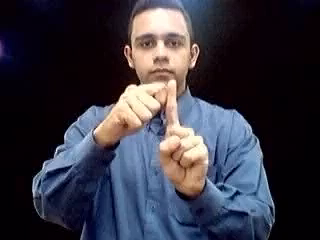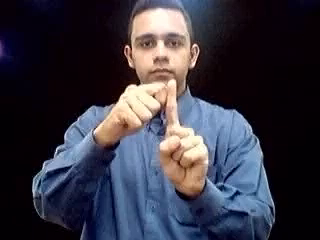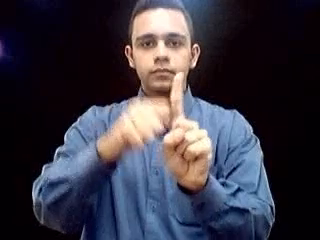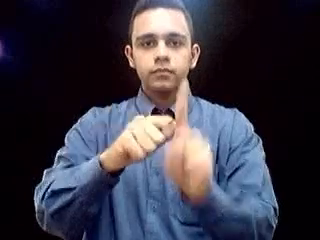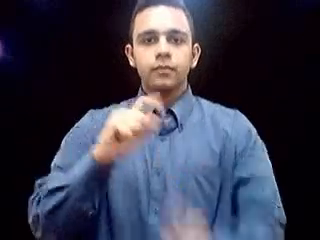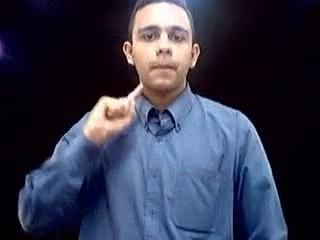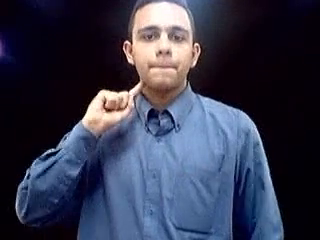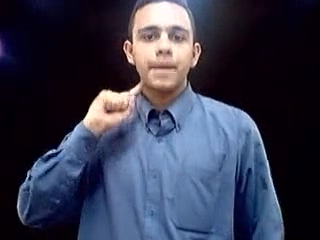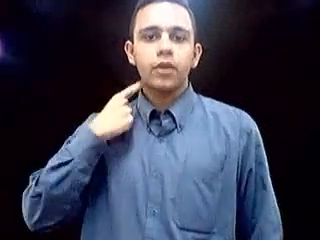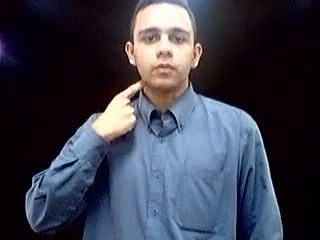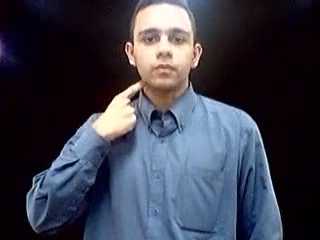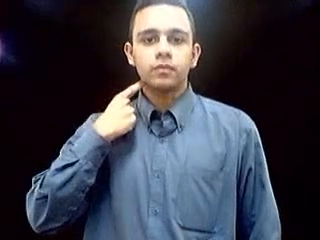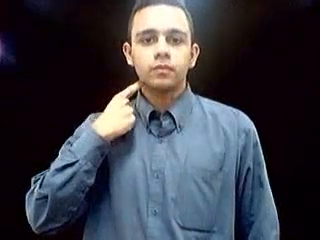maio